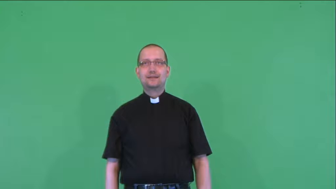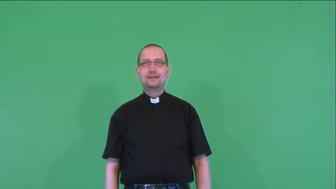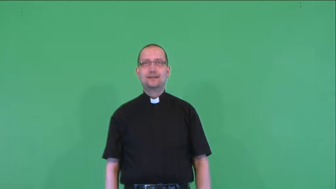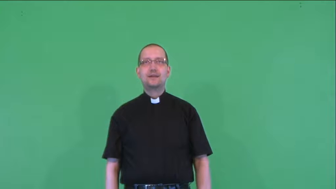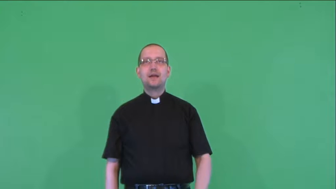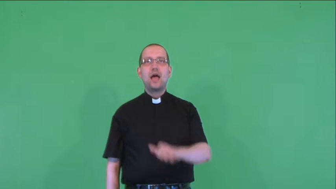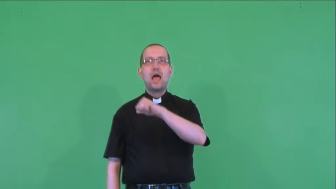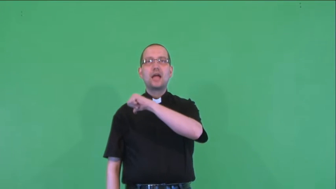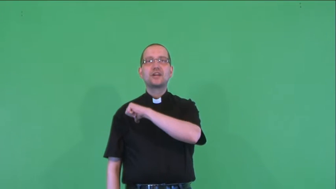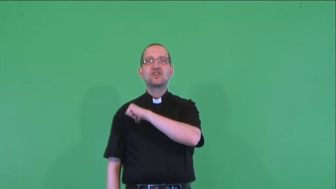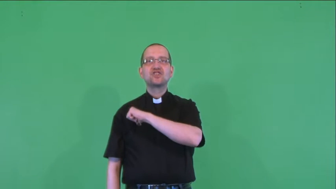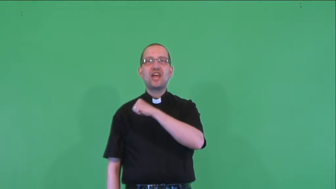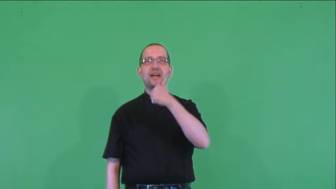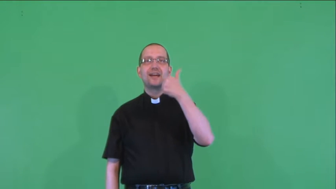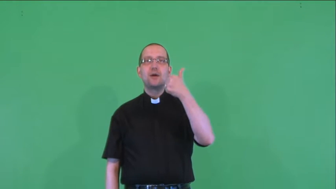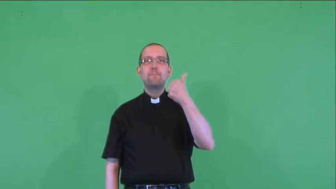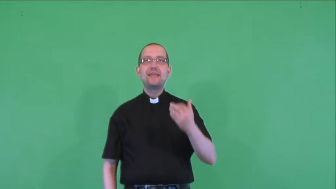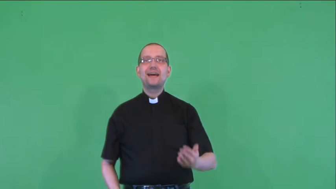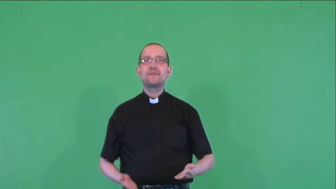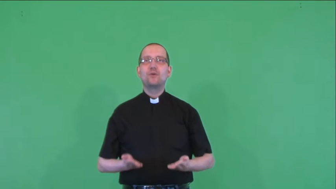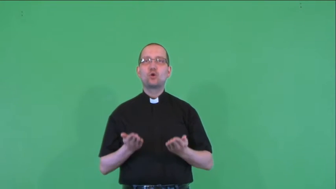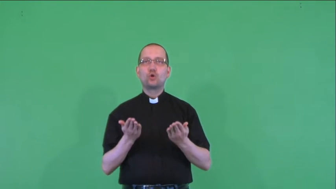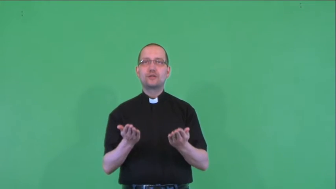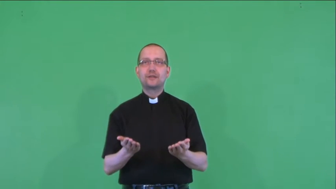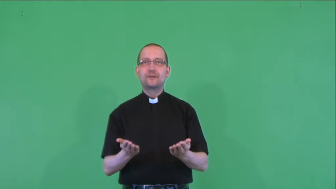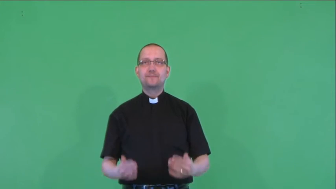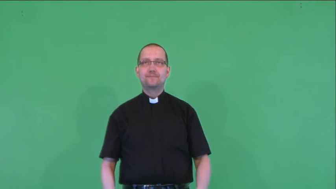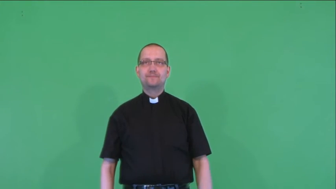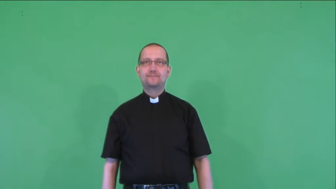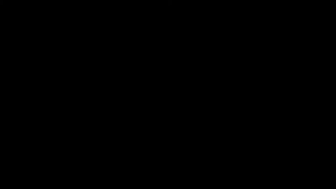grzech pierworodny